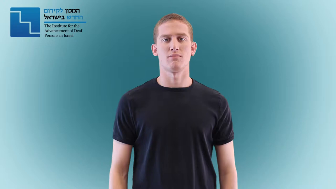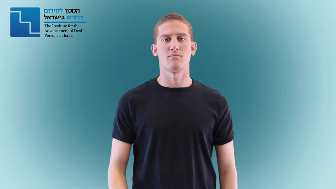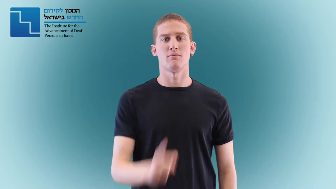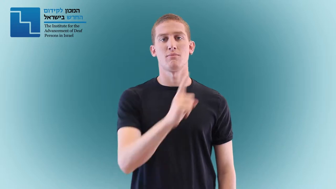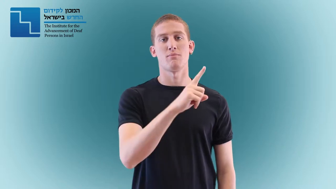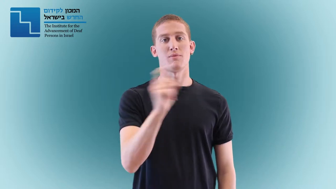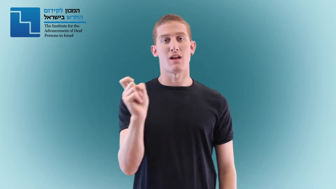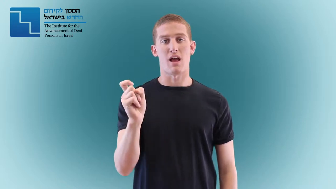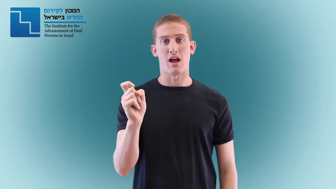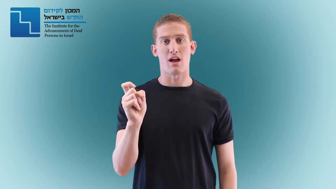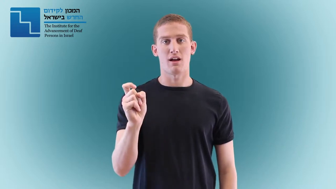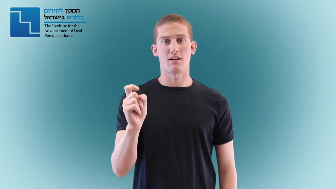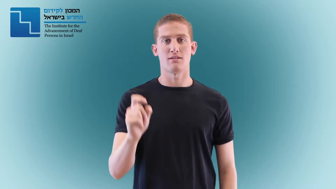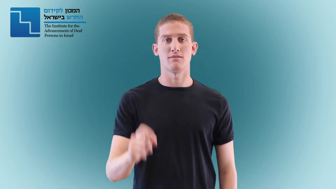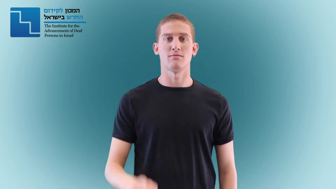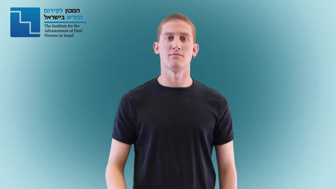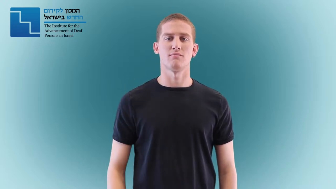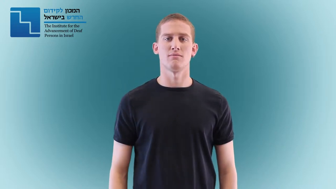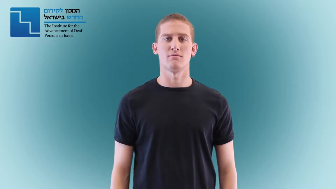מאה